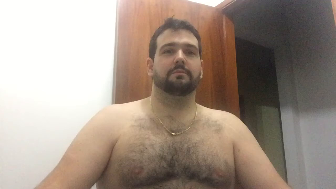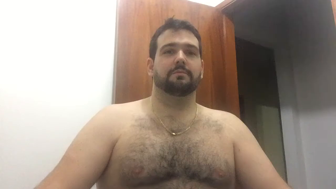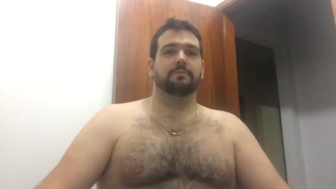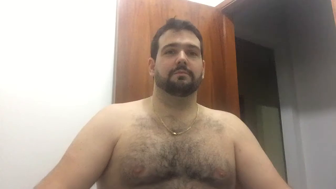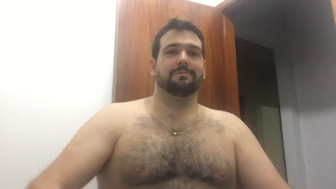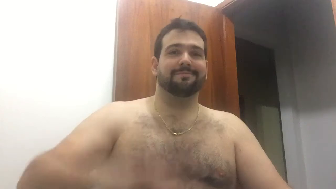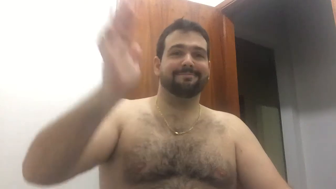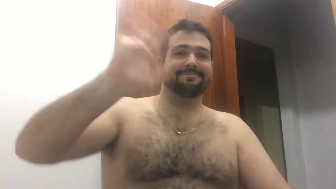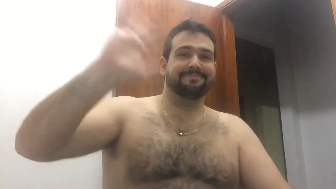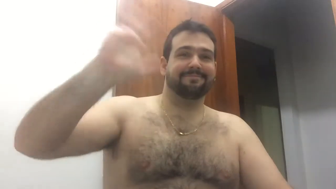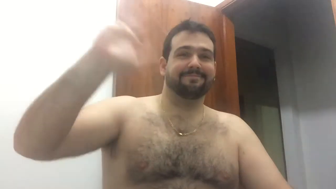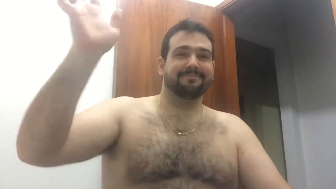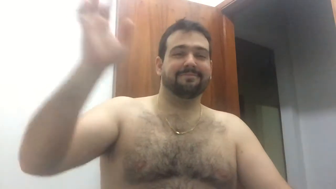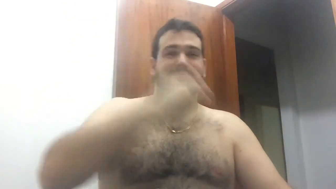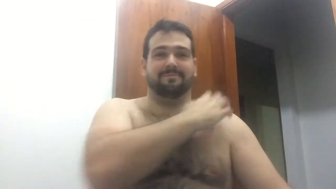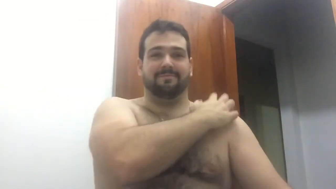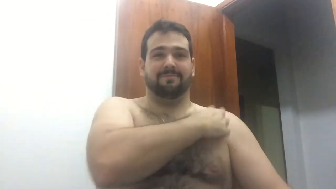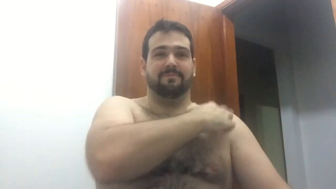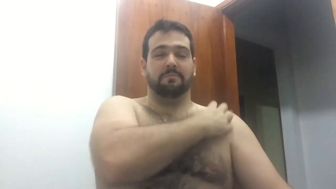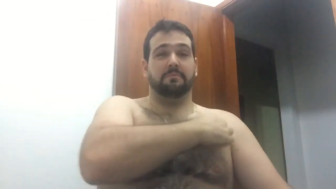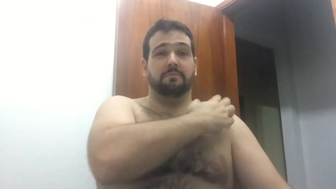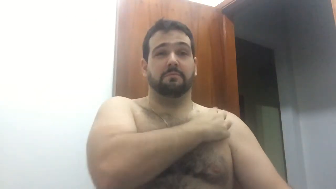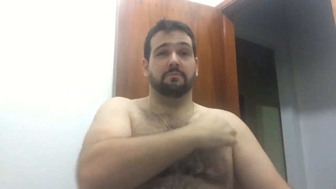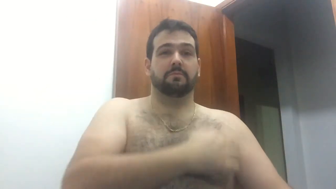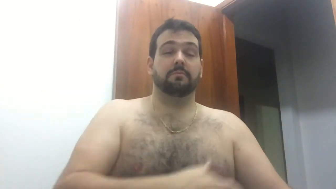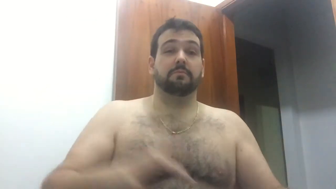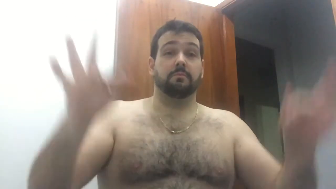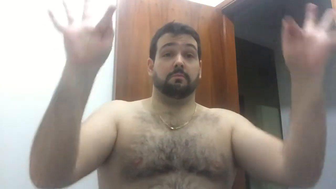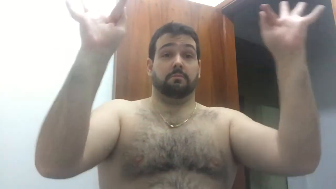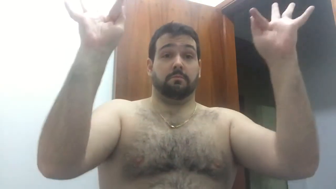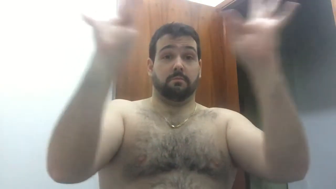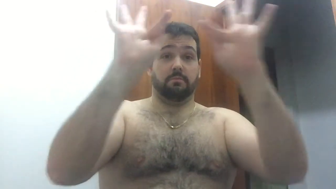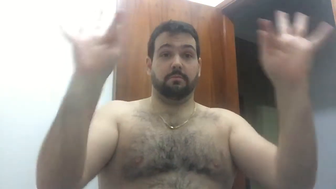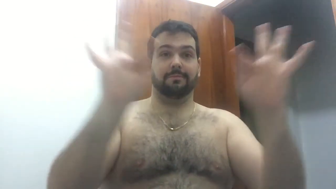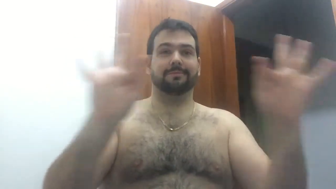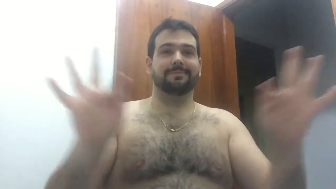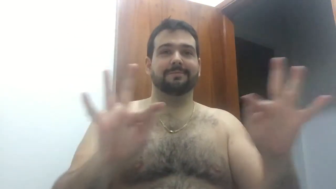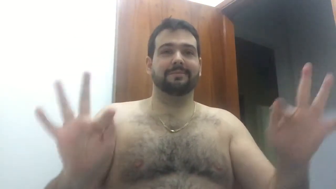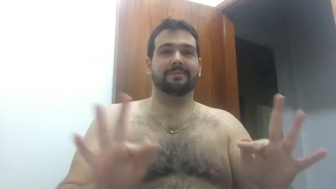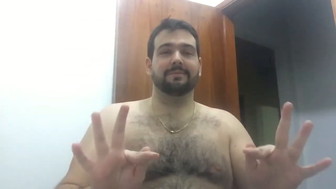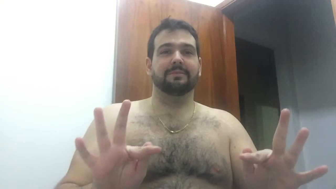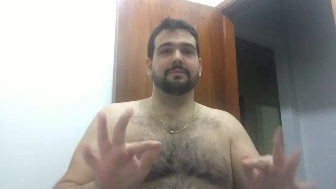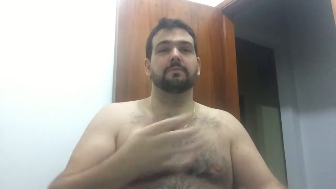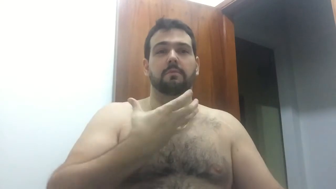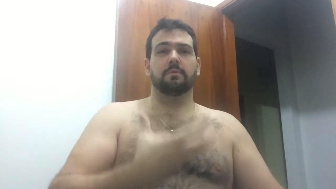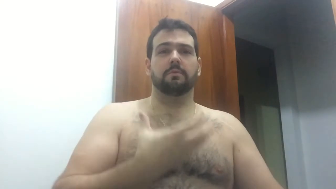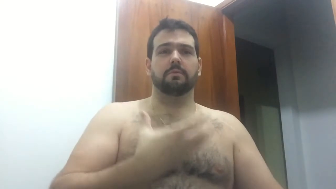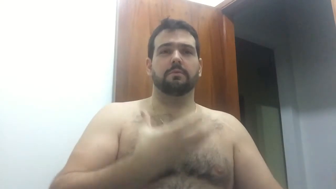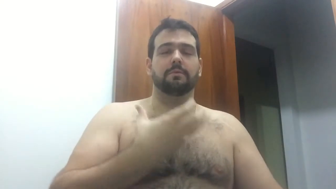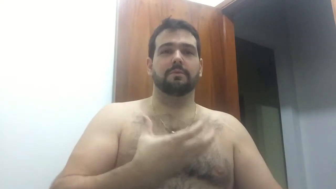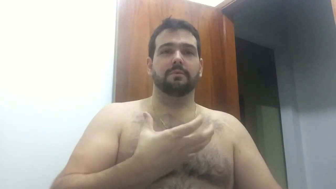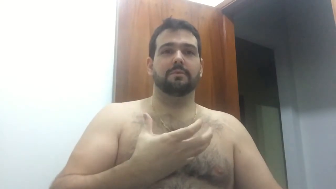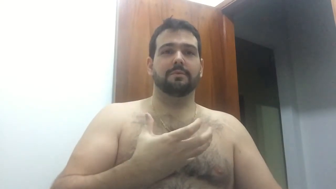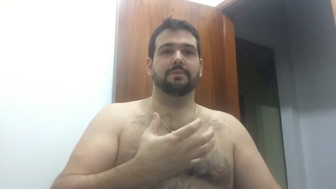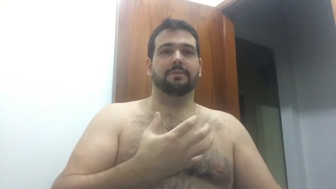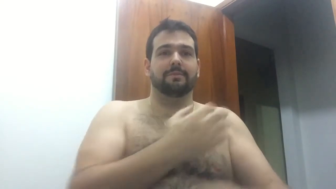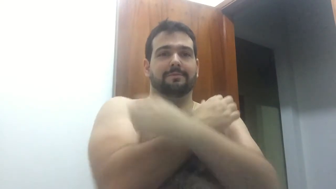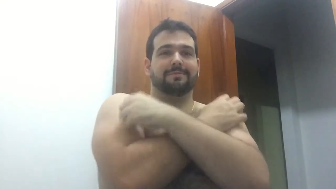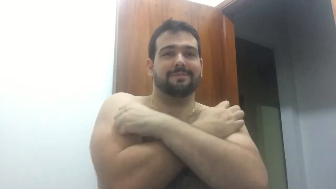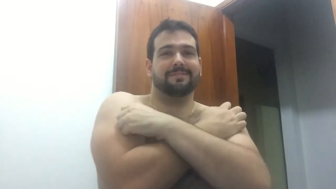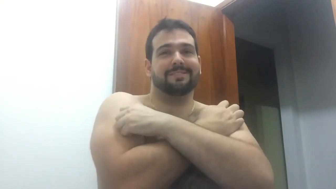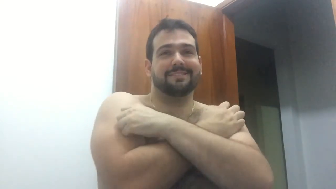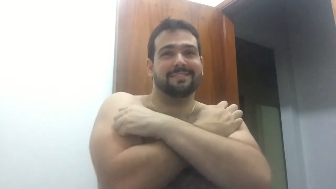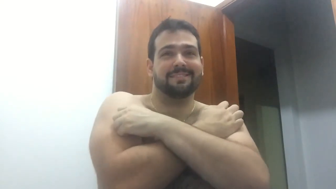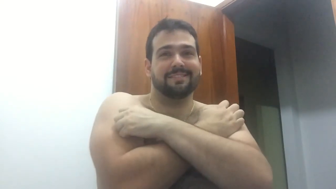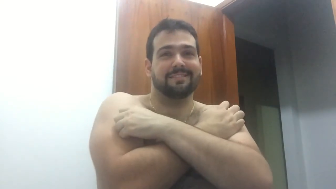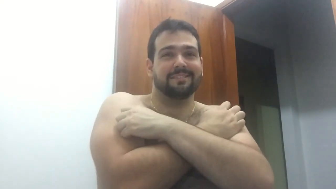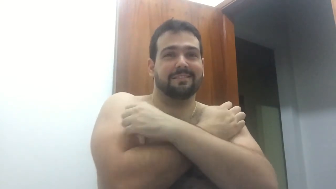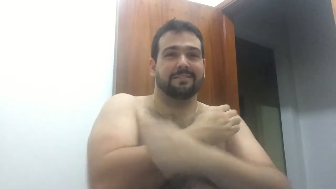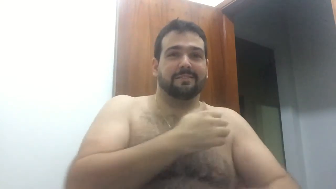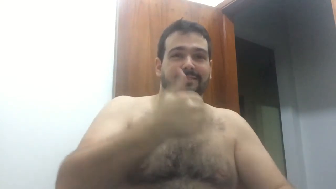feliz natal